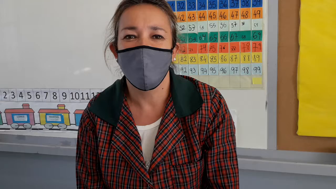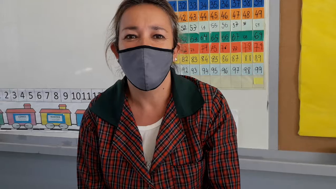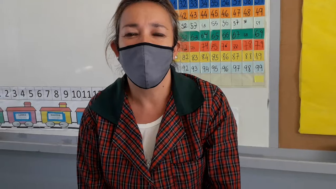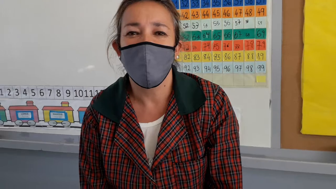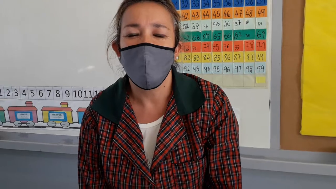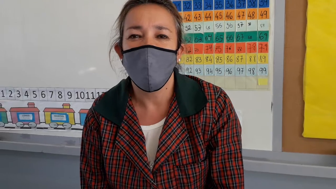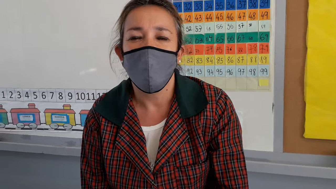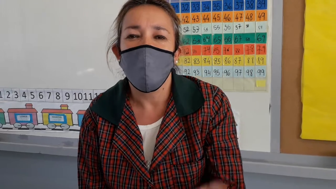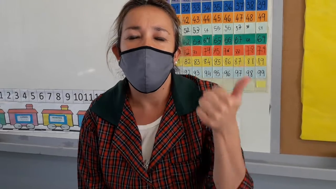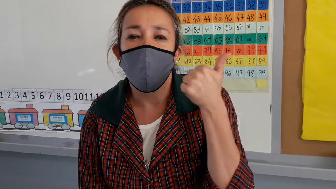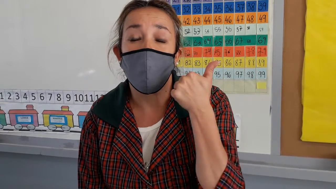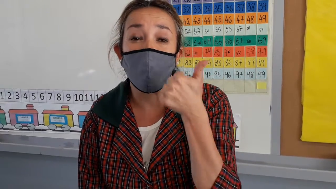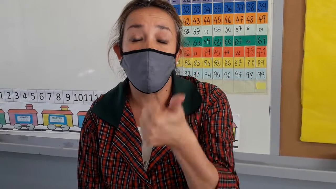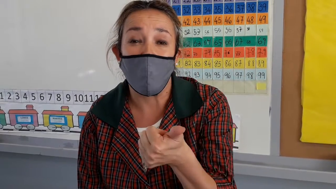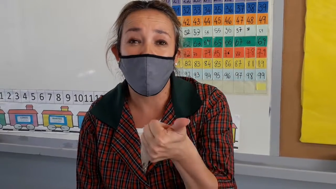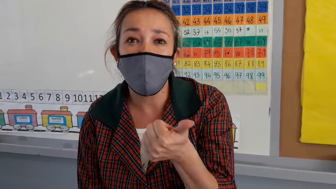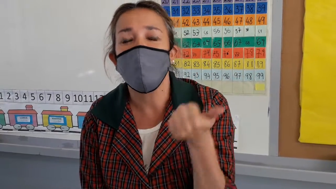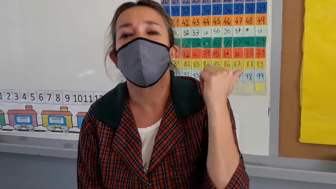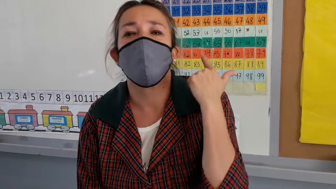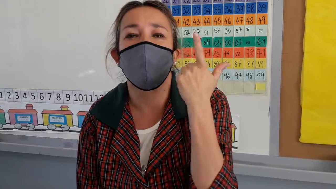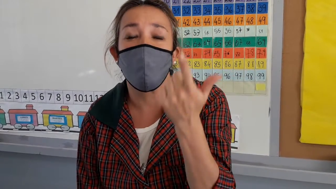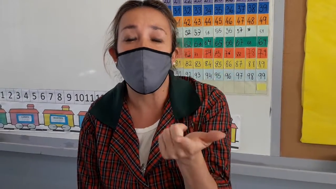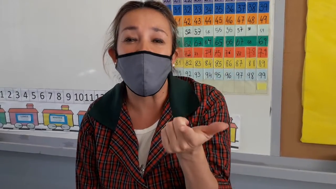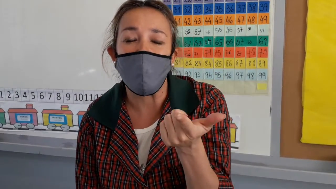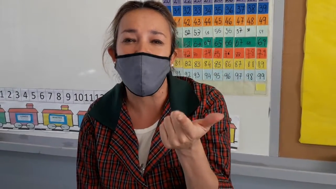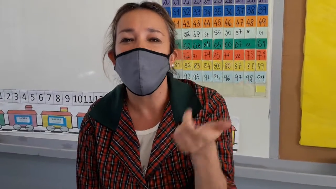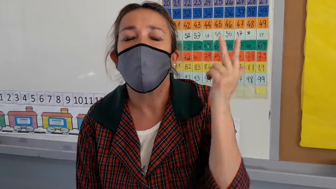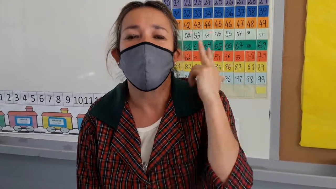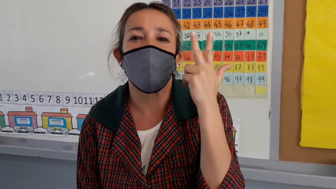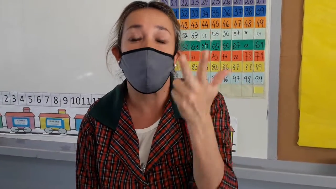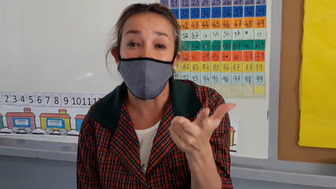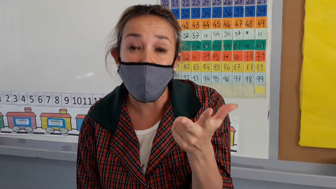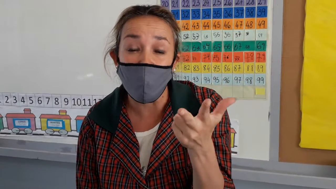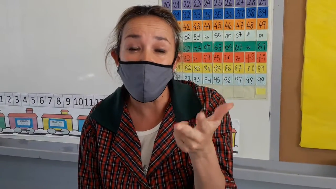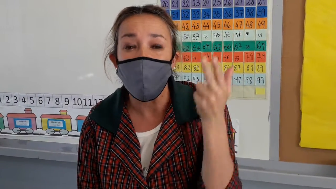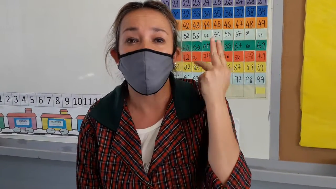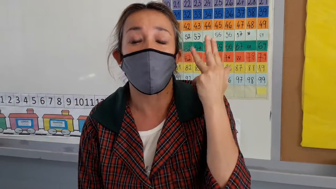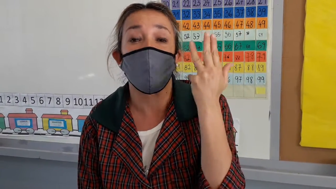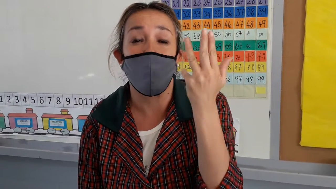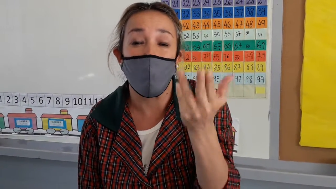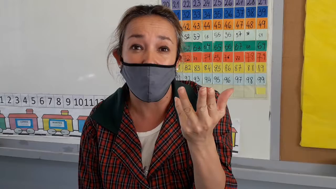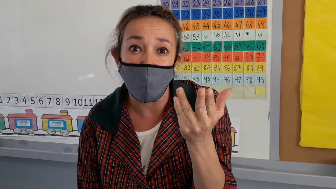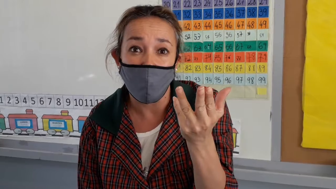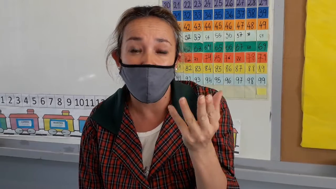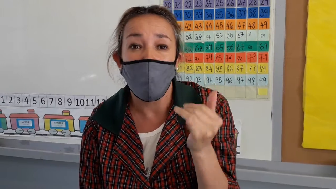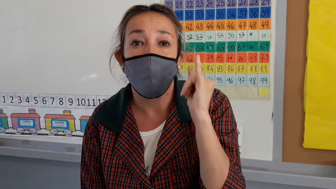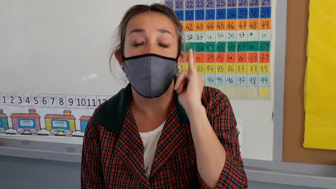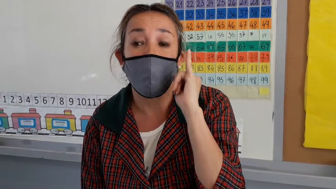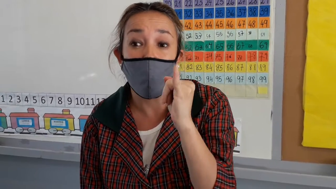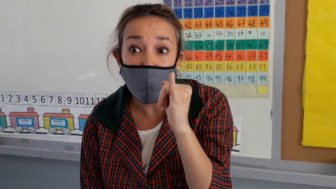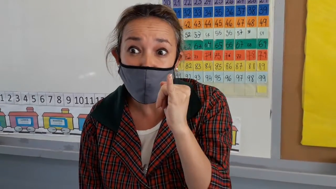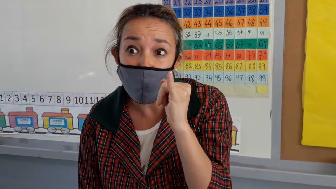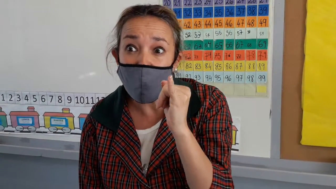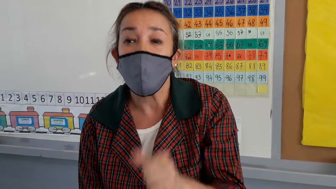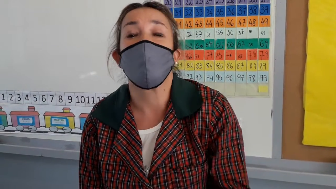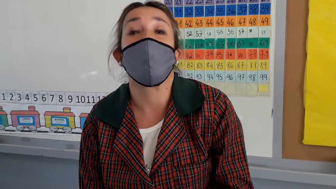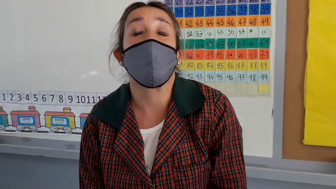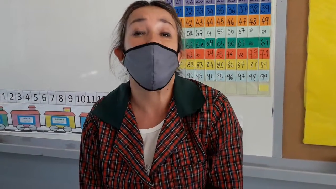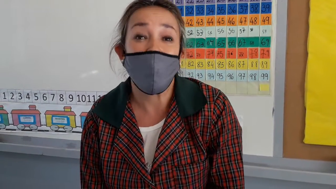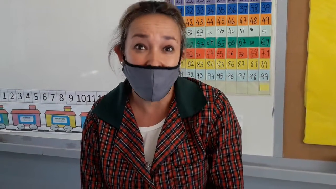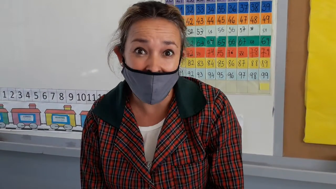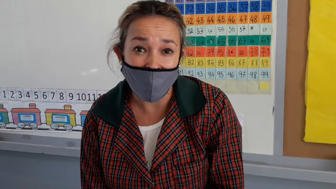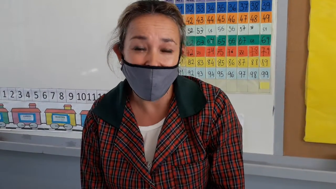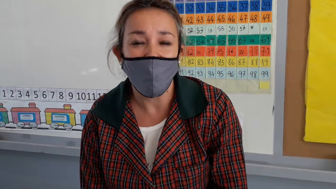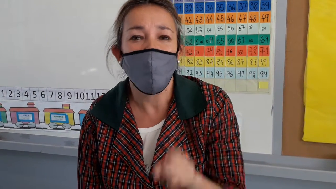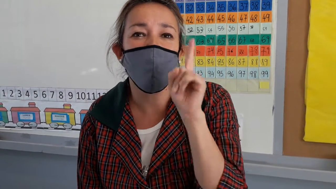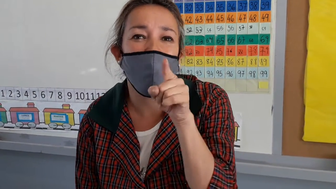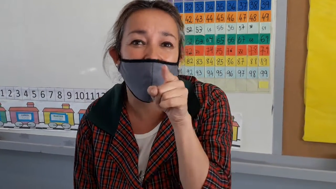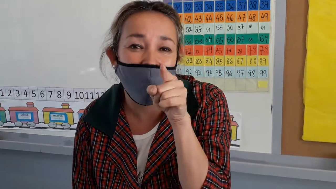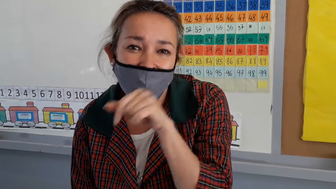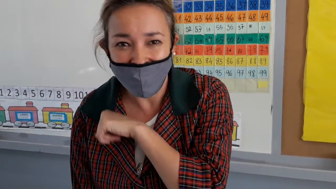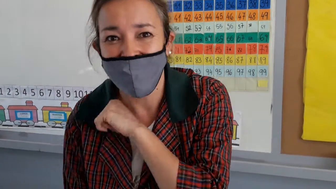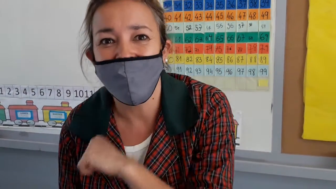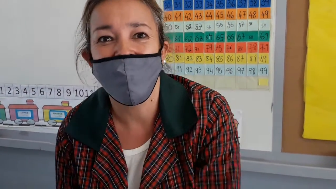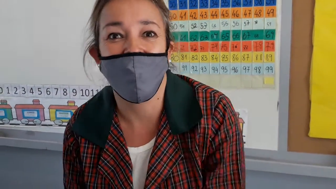Por lo que más quieras cuidate.